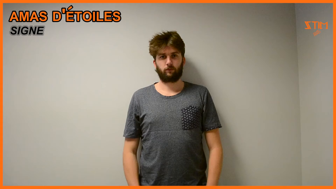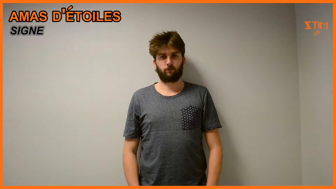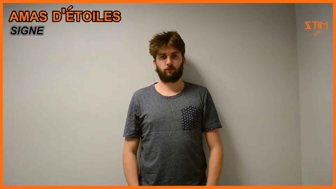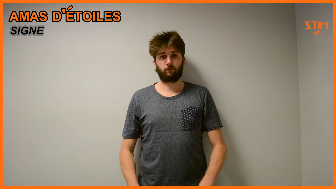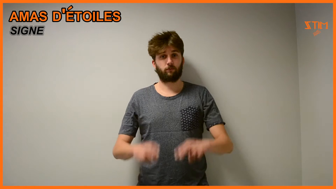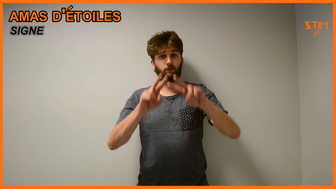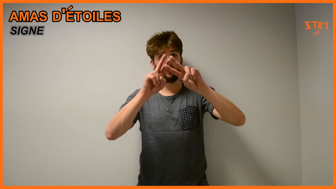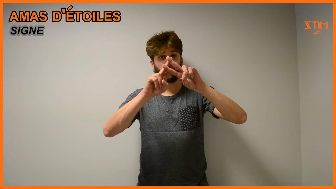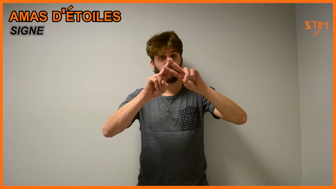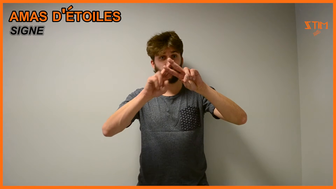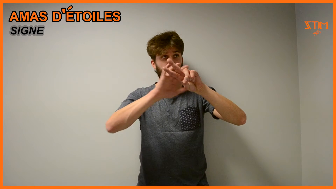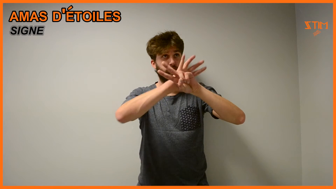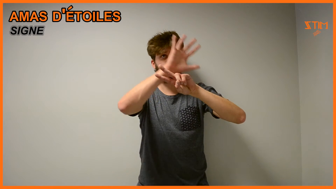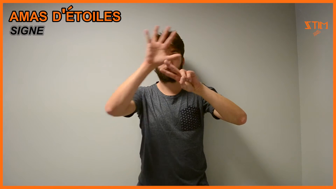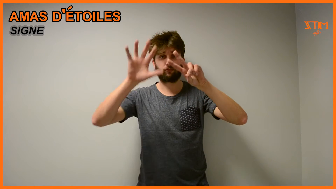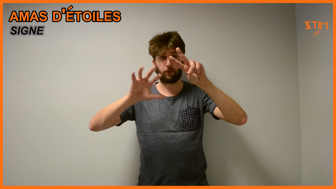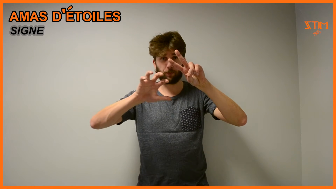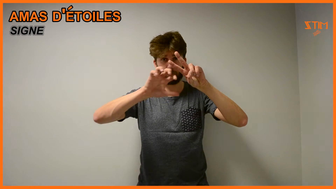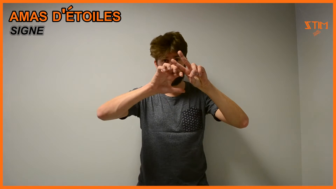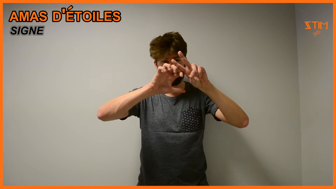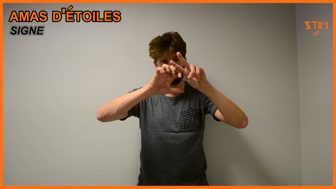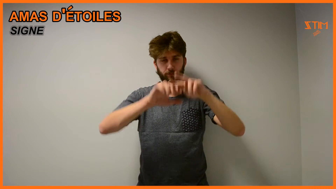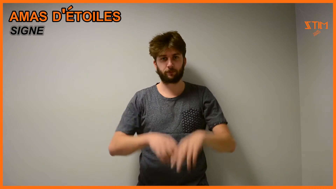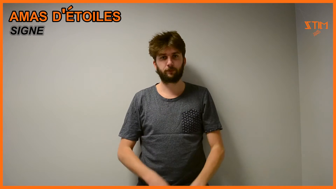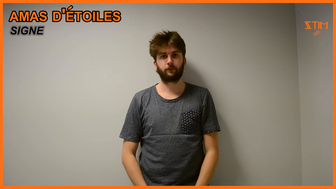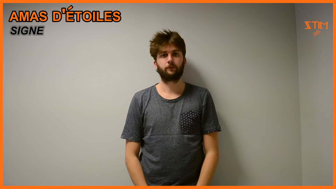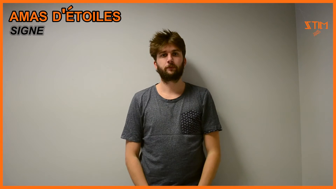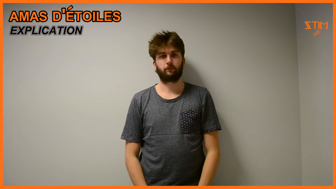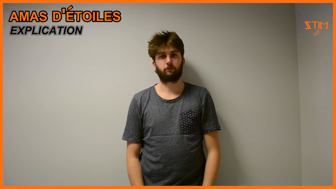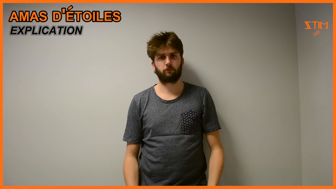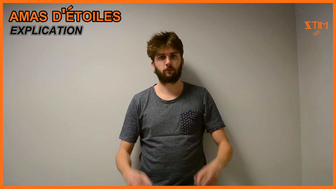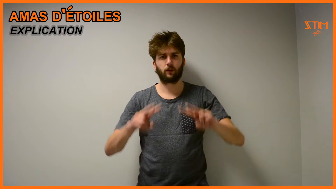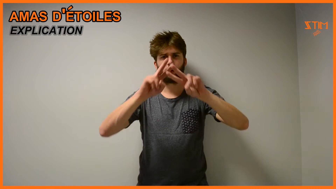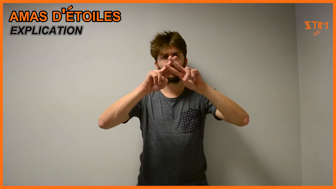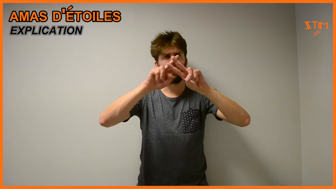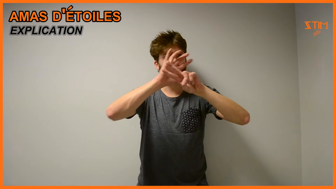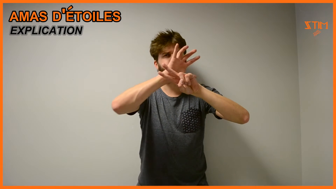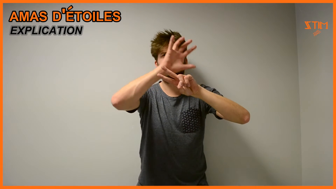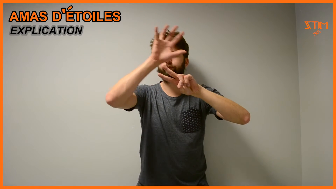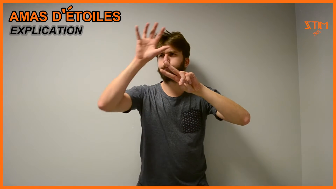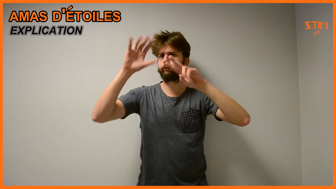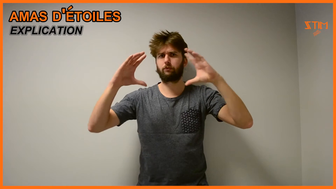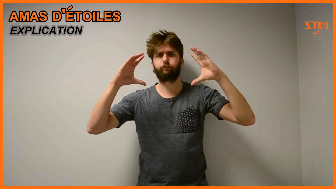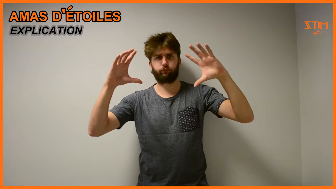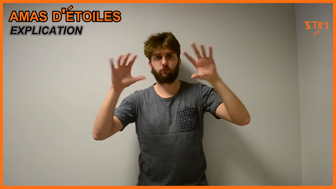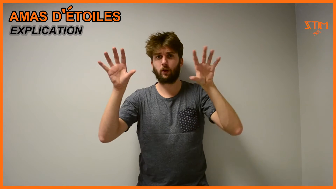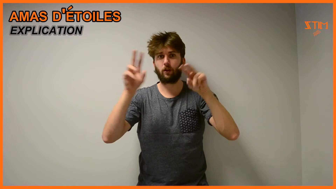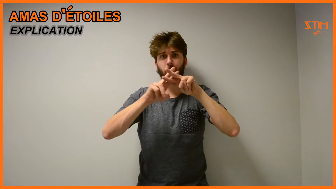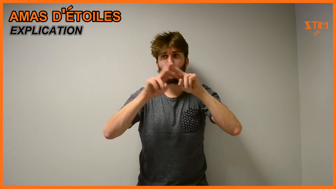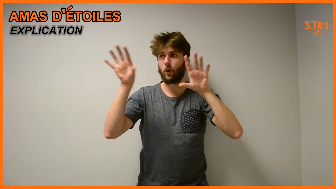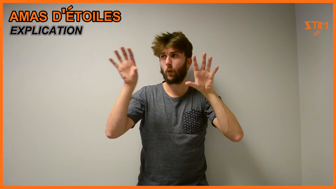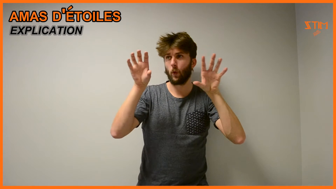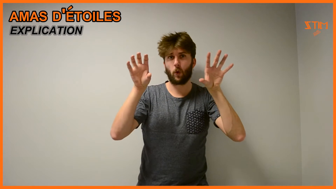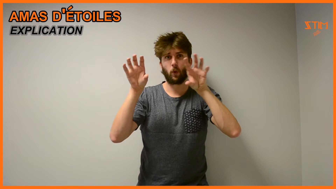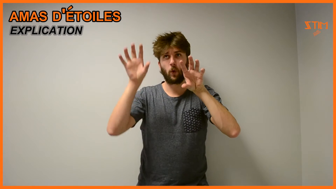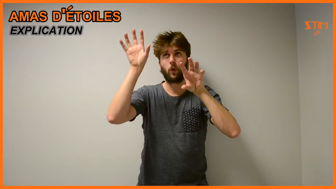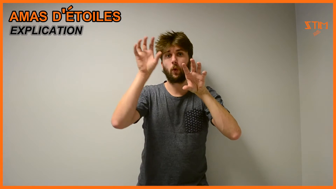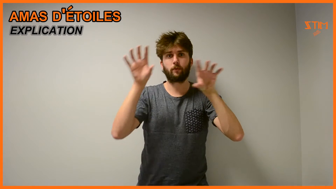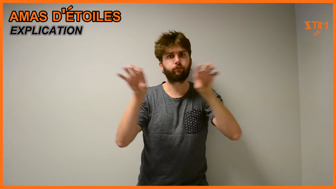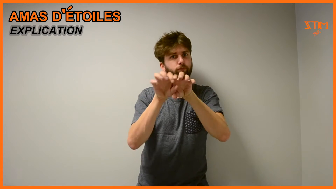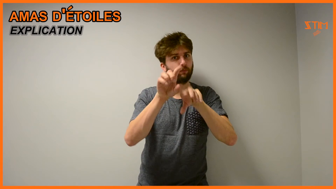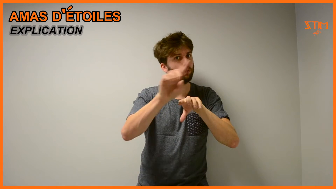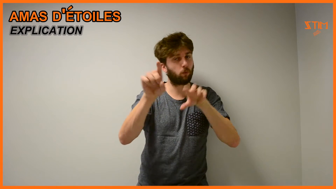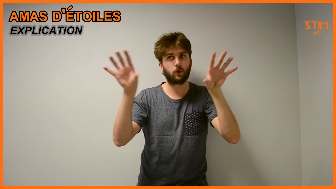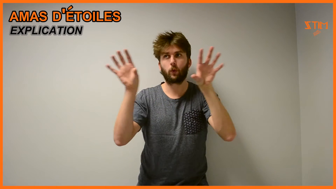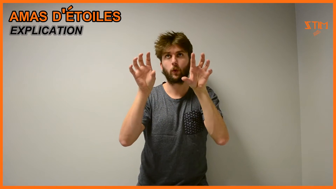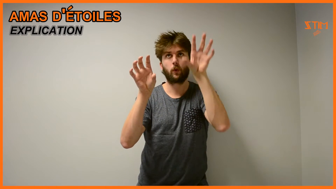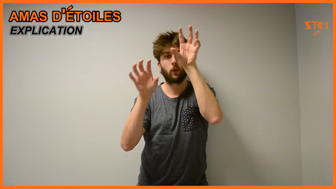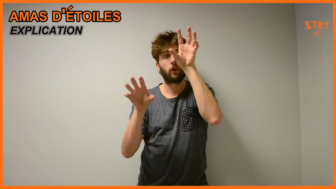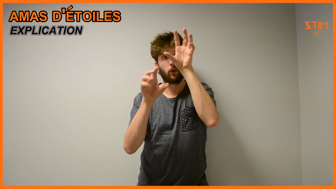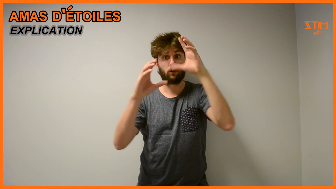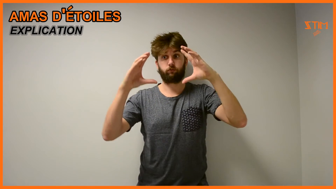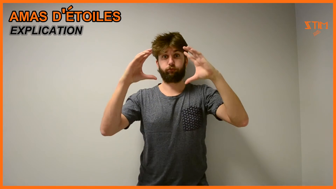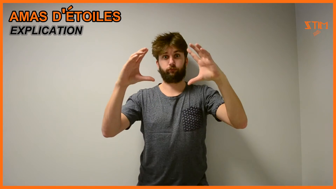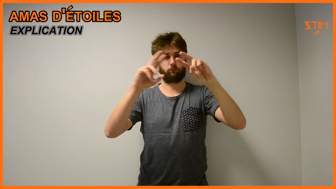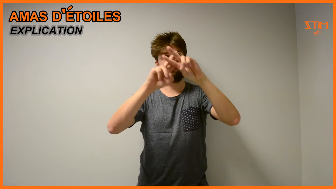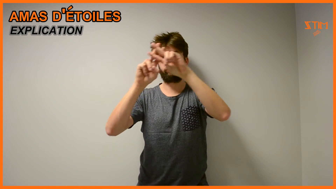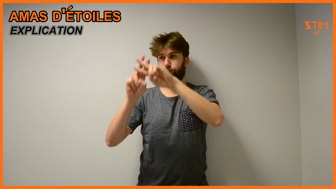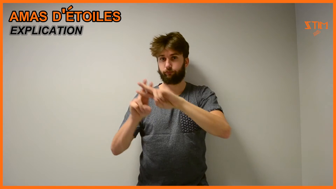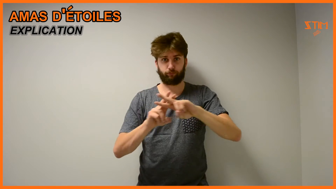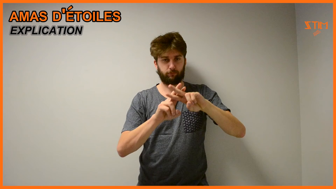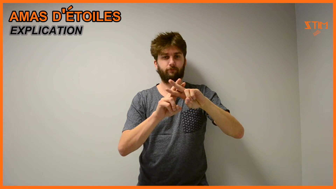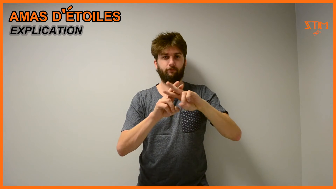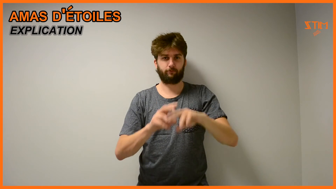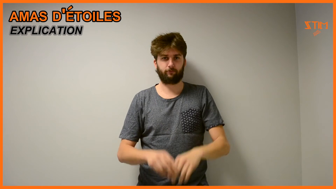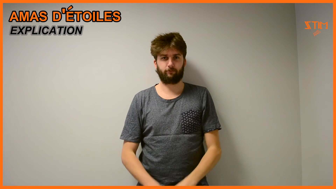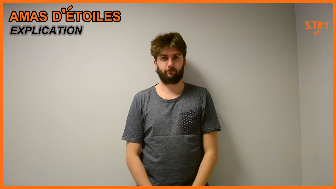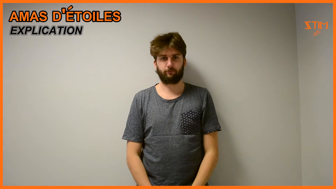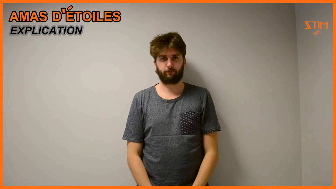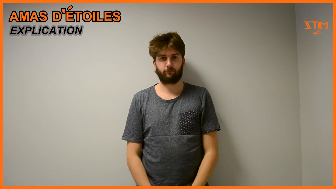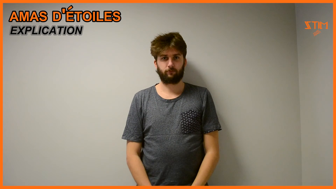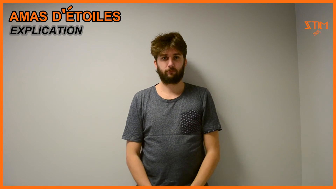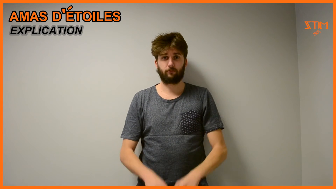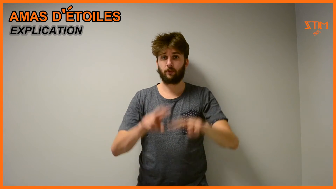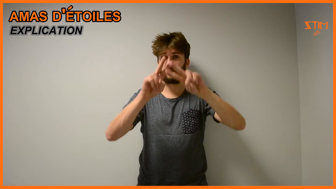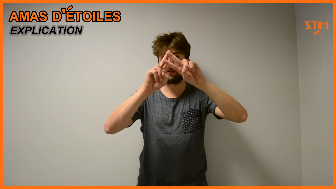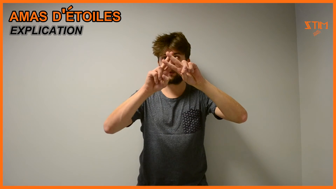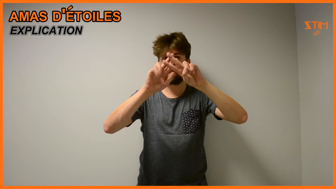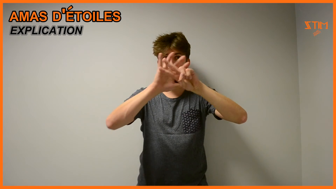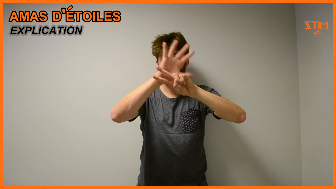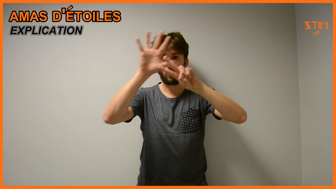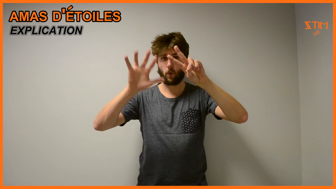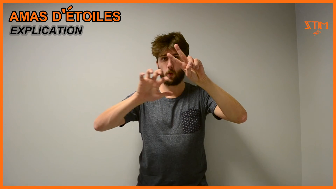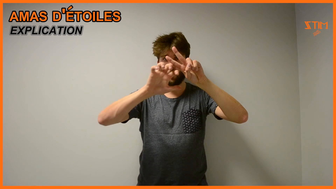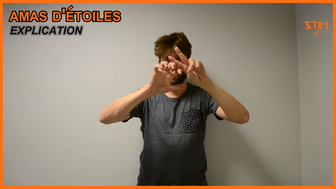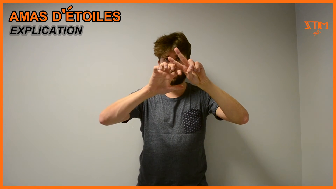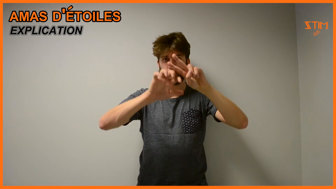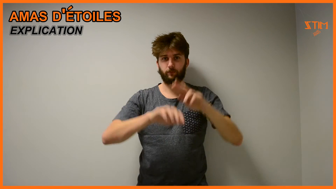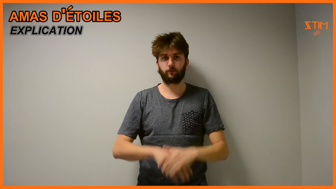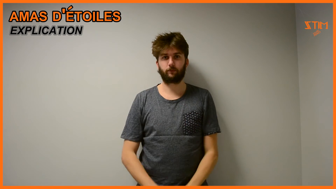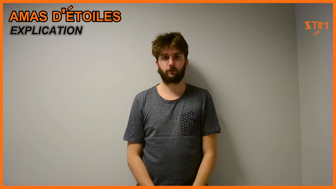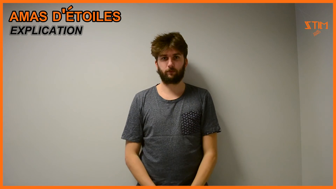Amas d'étoiles